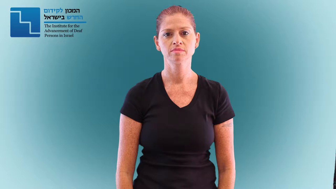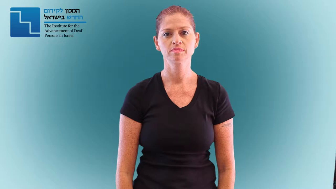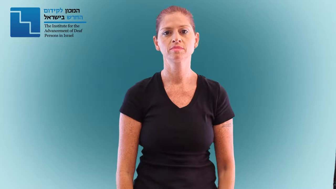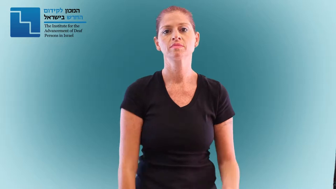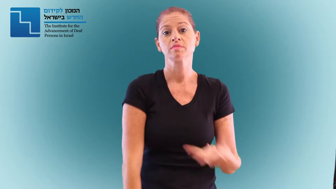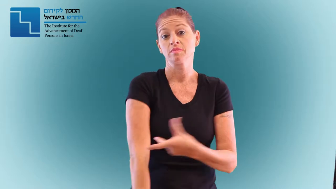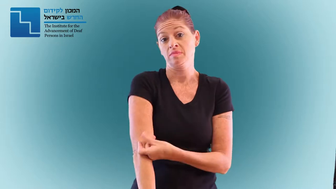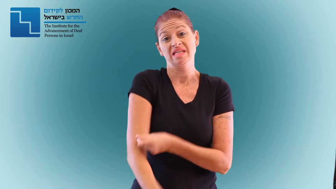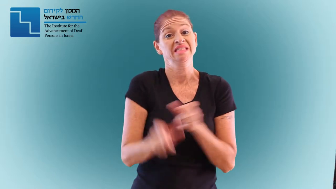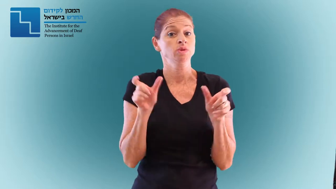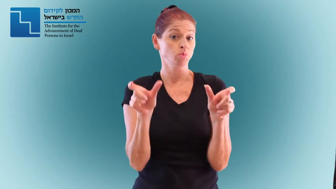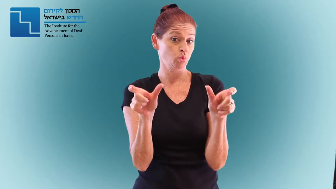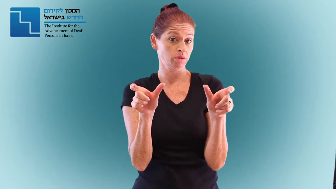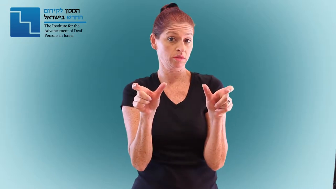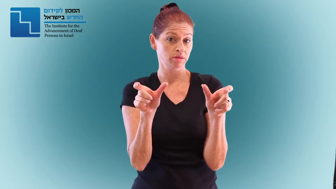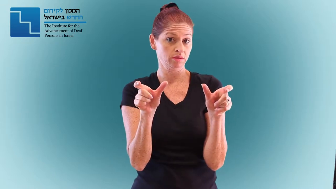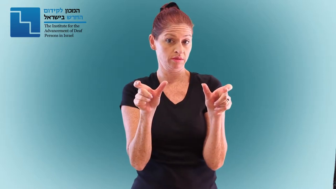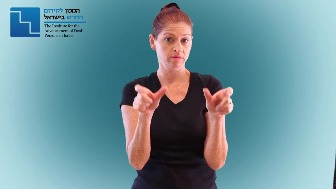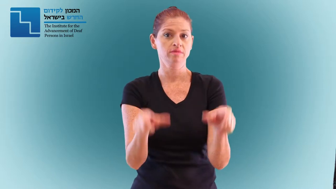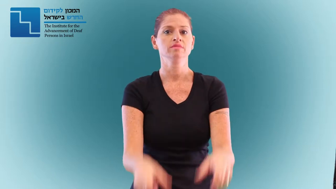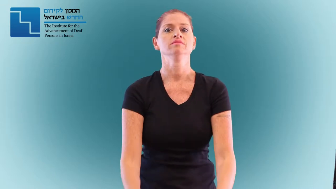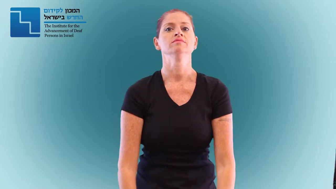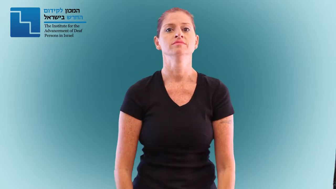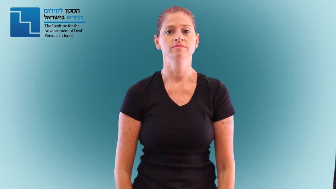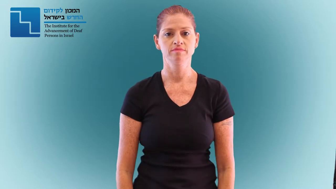חיסון